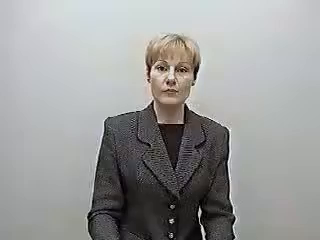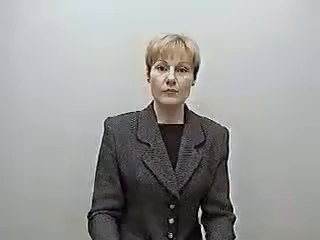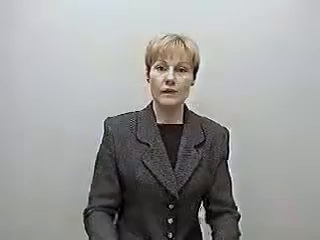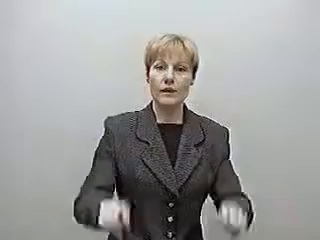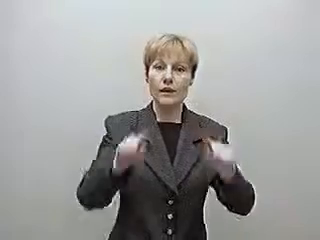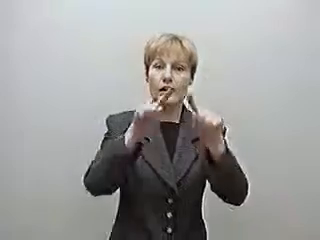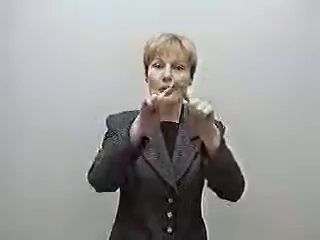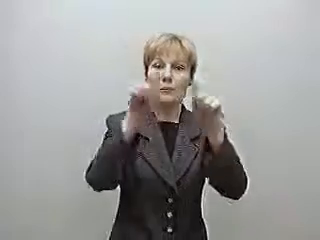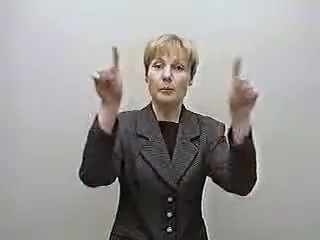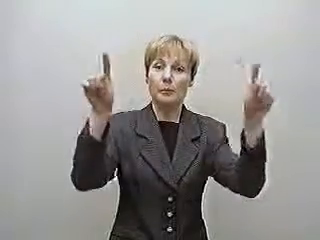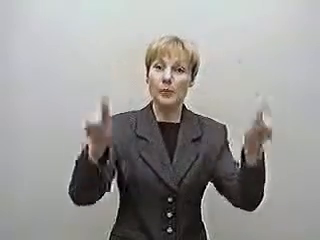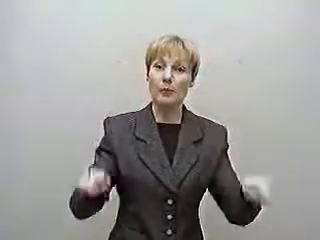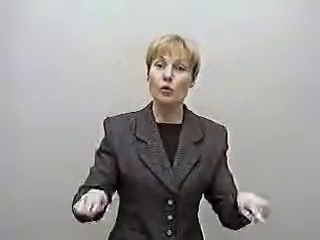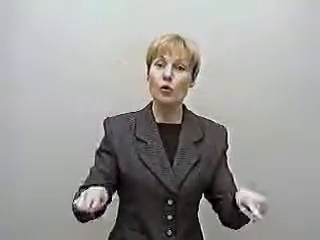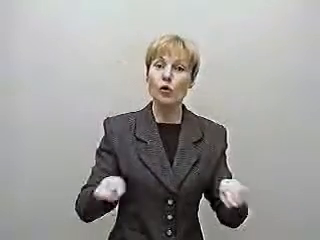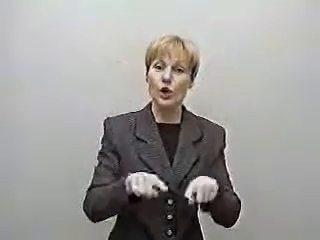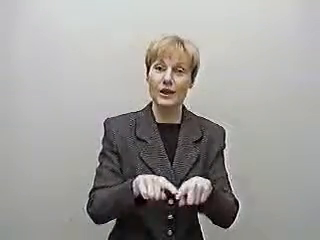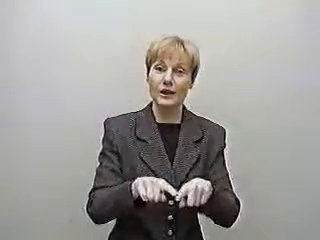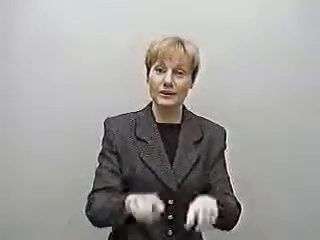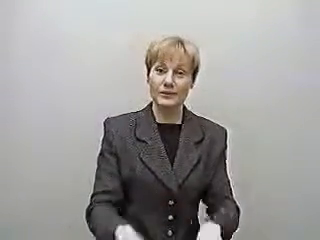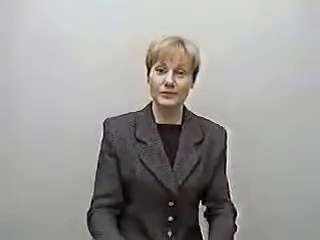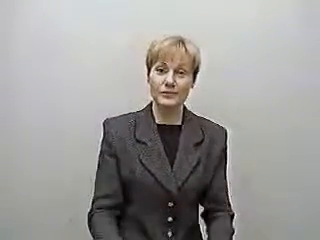прямоугольник